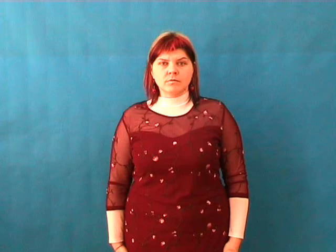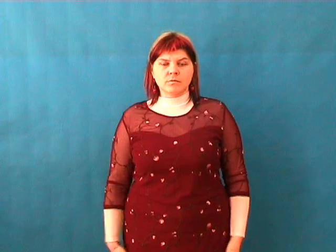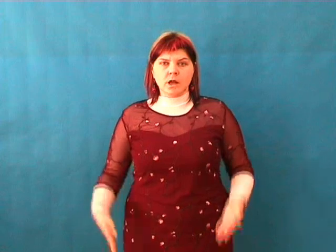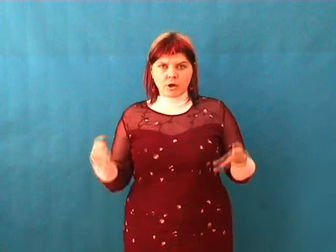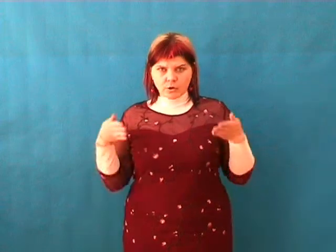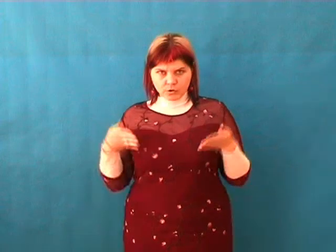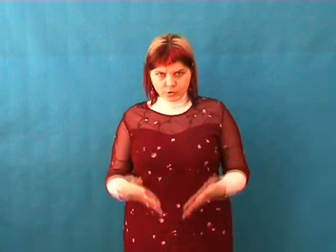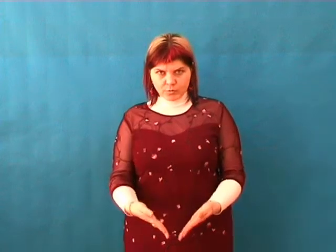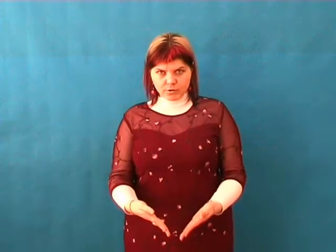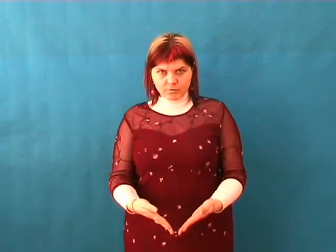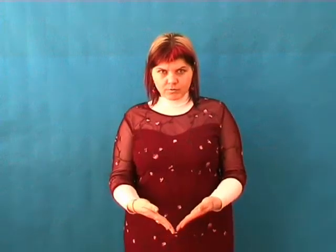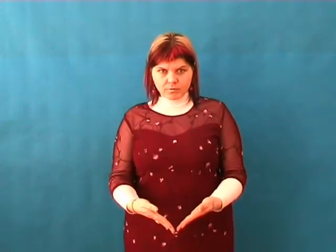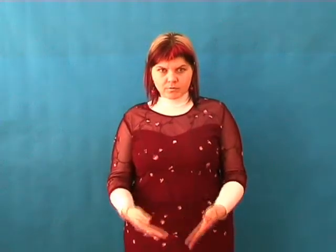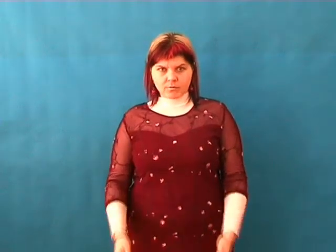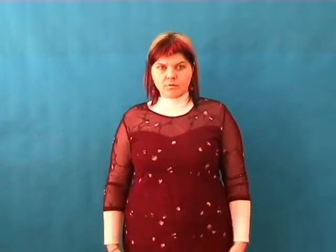grób